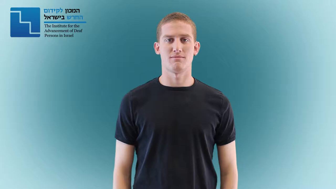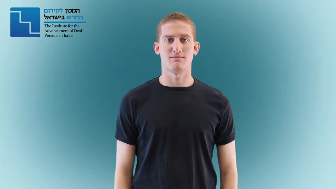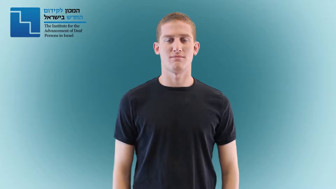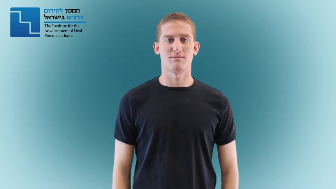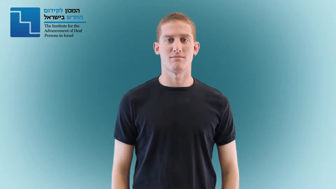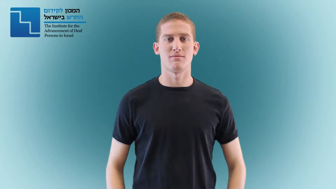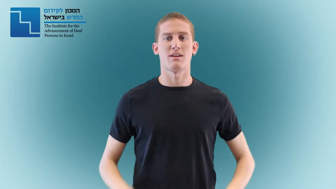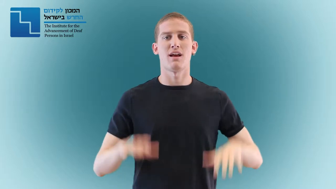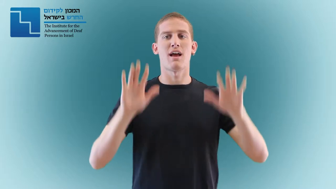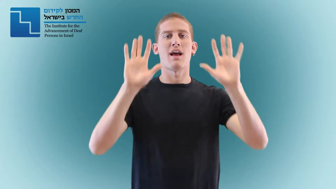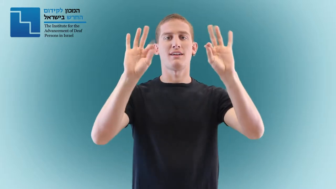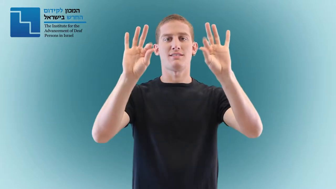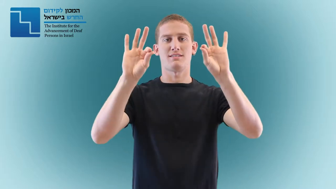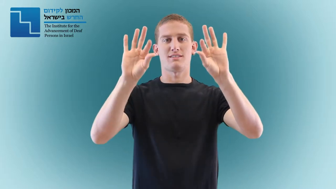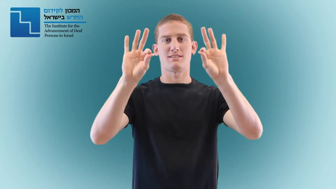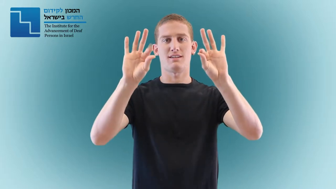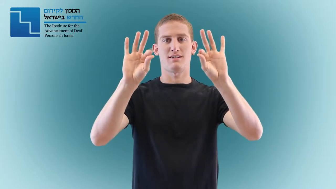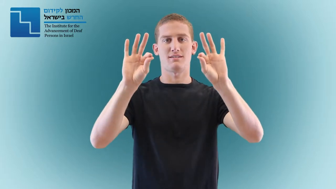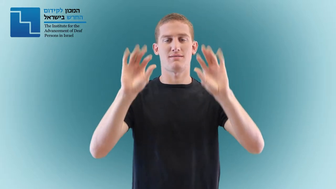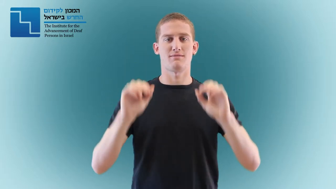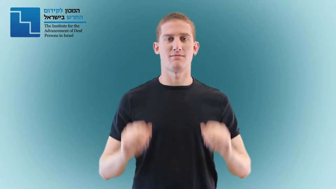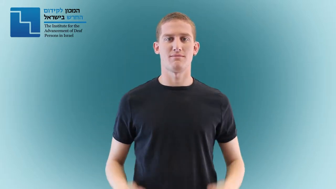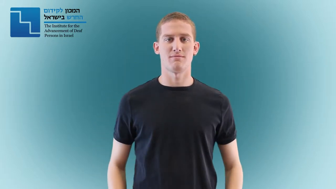עשר